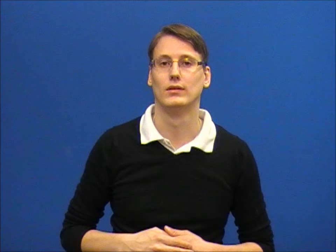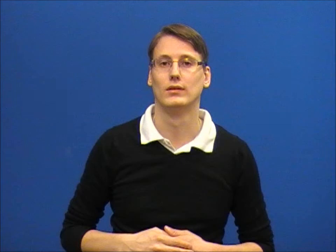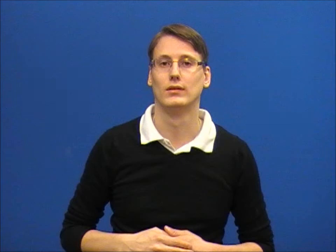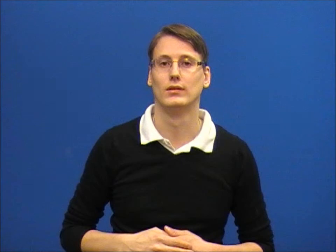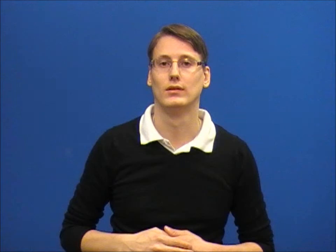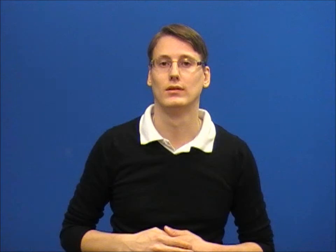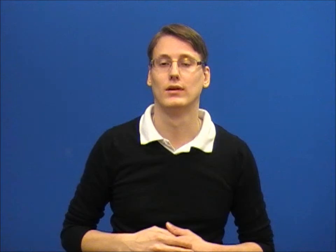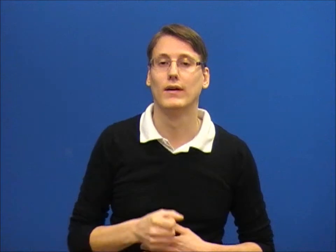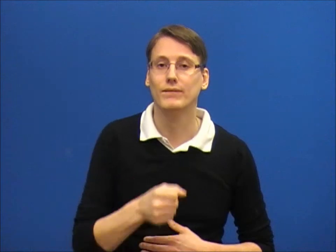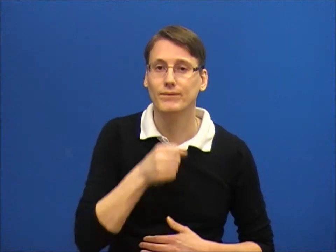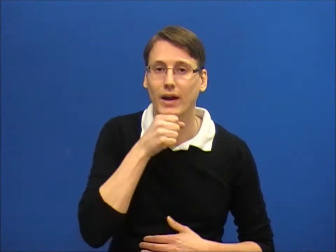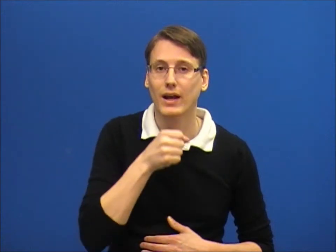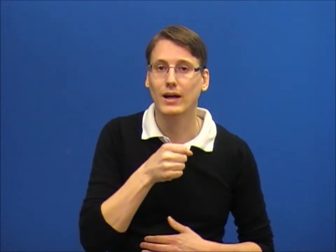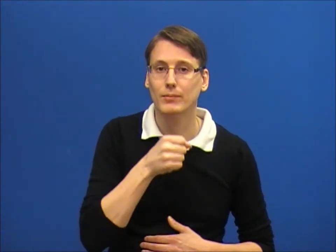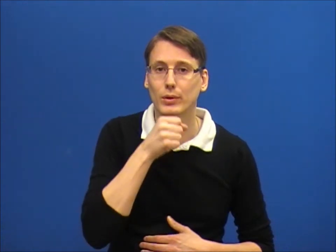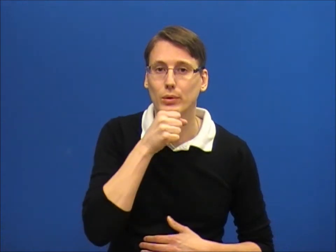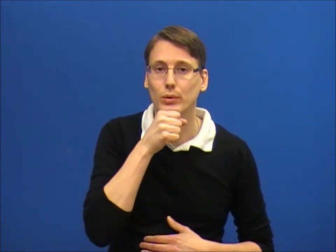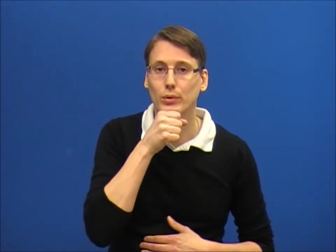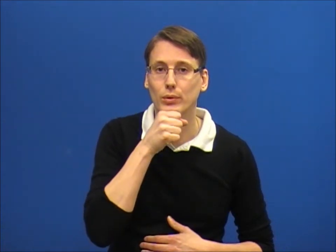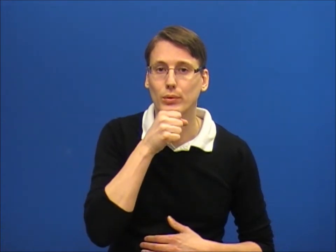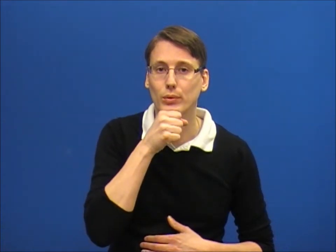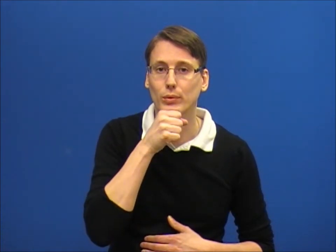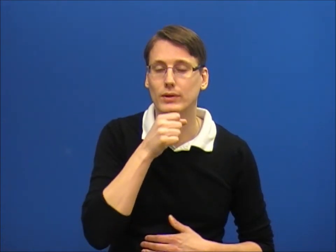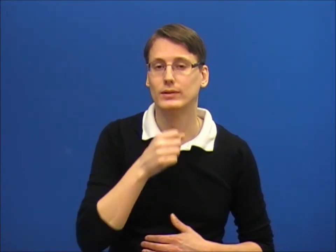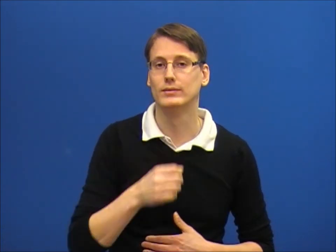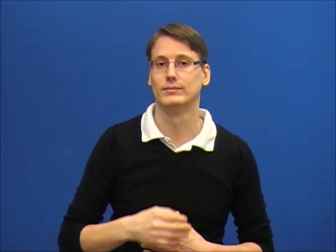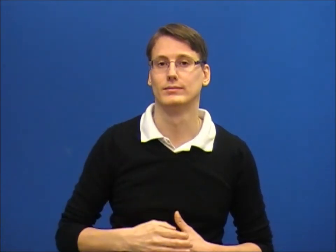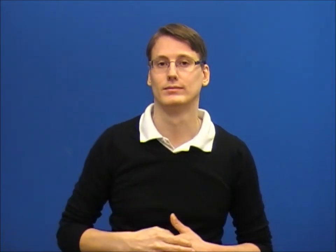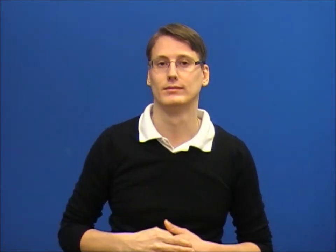FARMOR